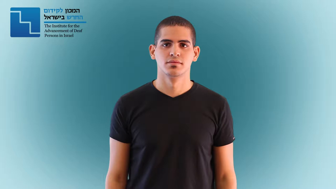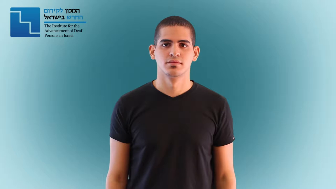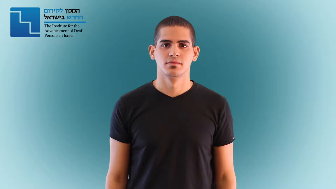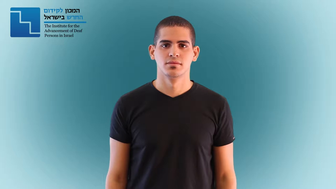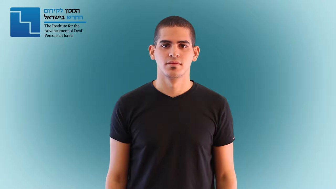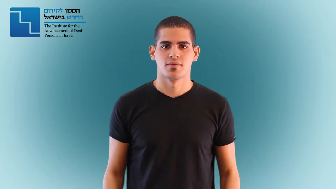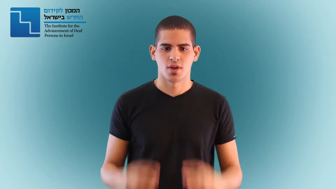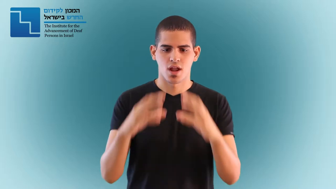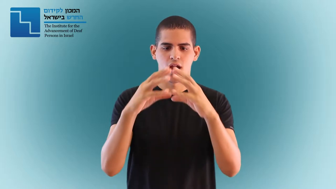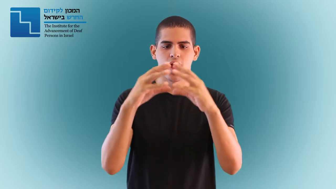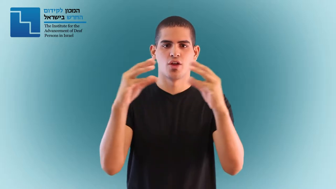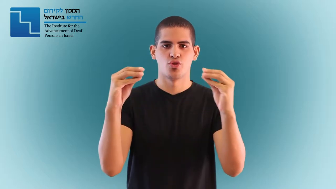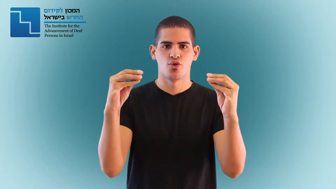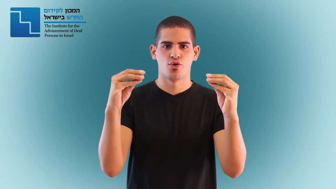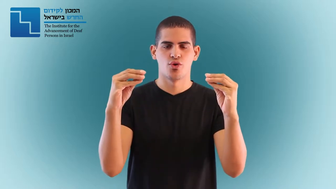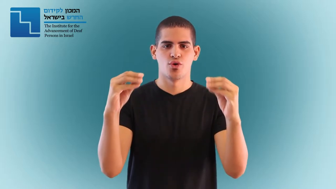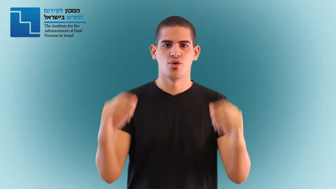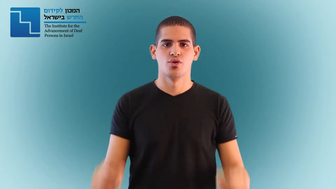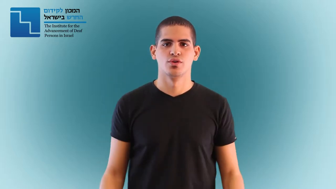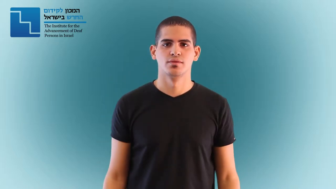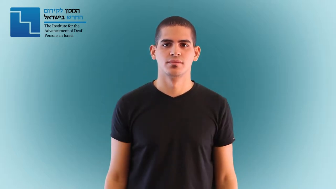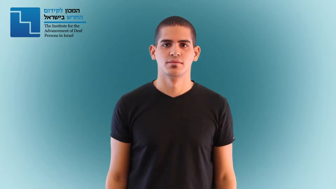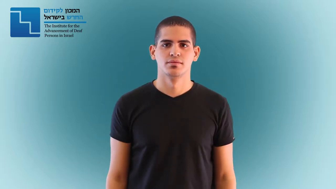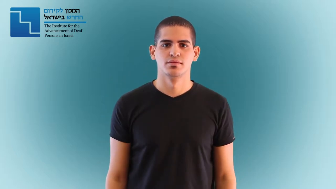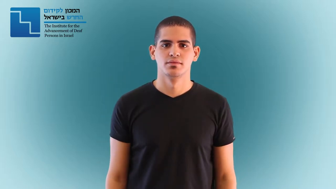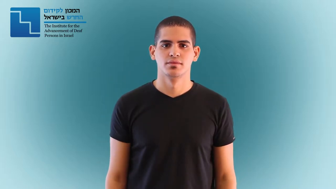אתרוג